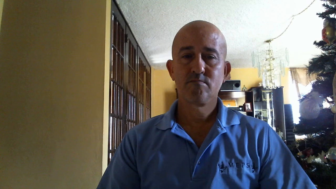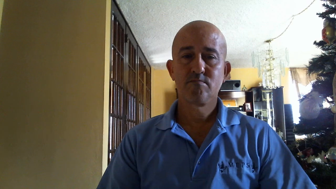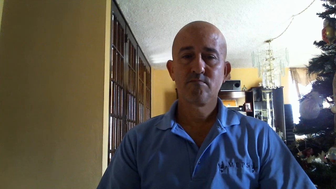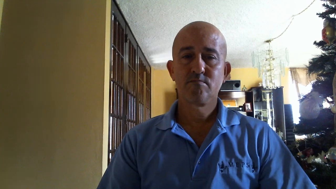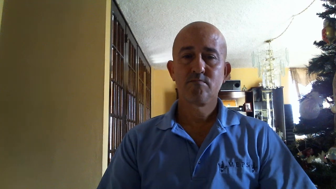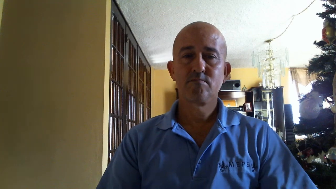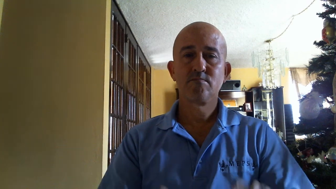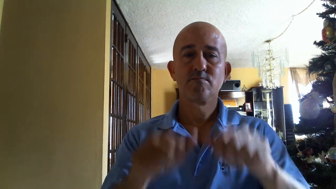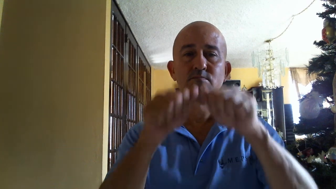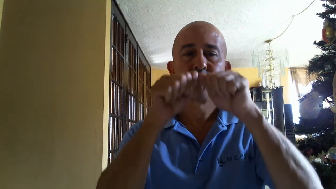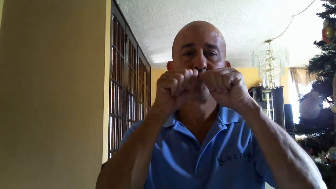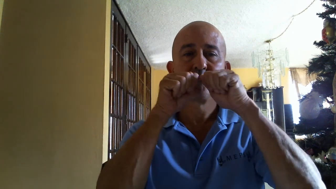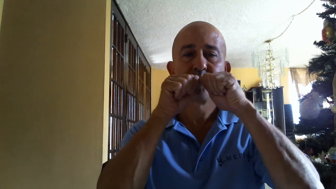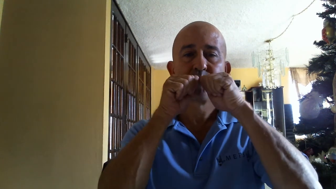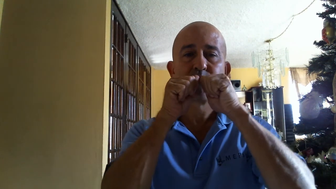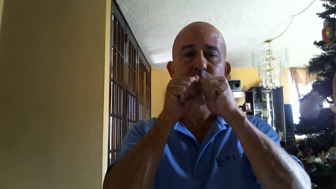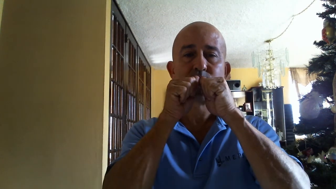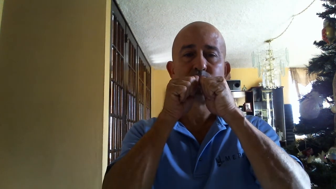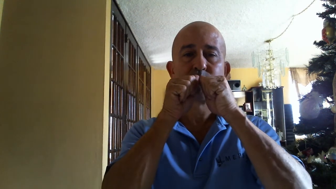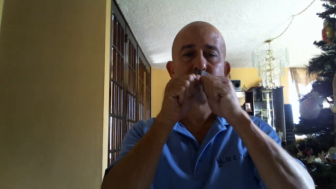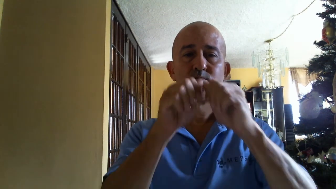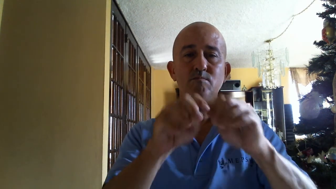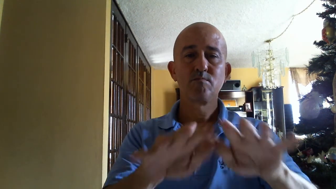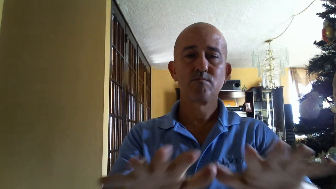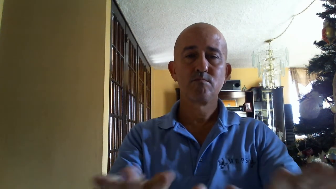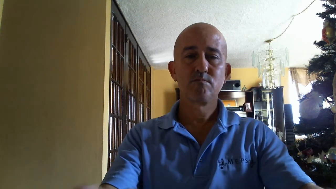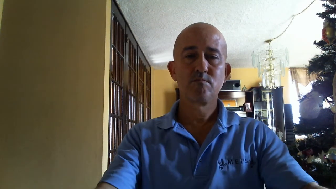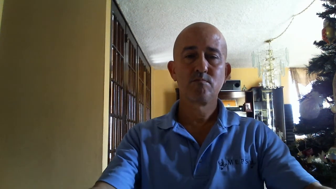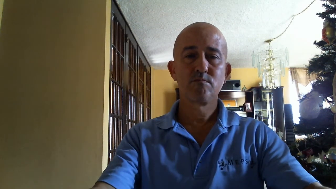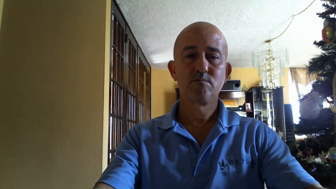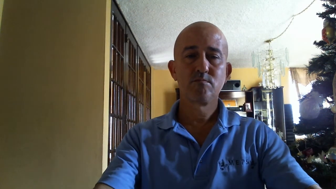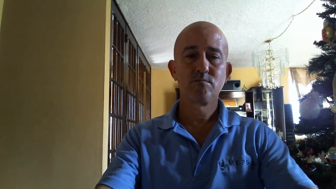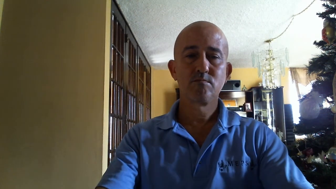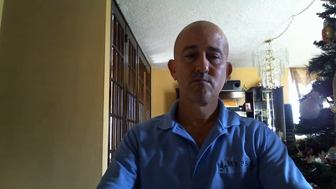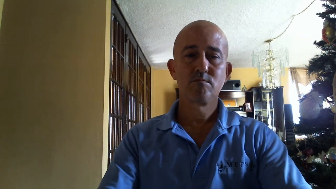bendecir